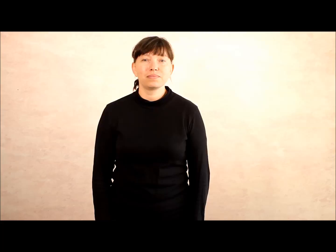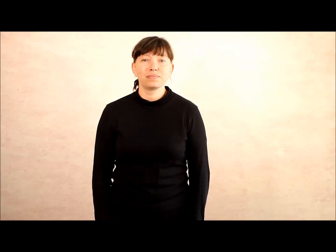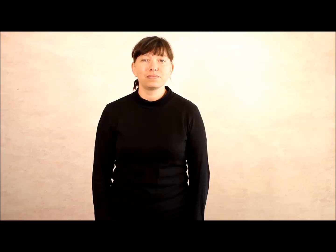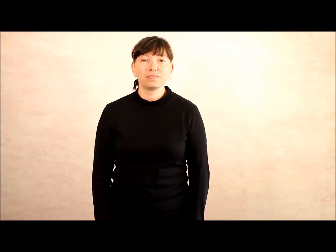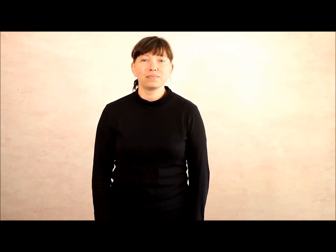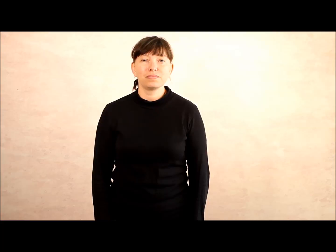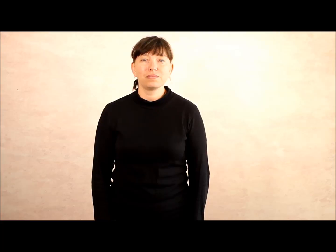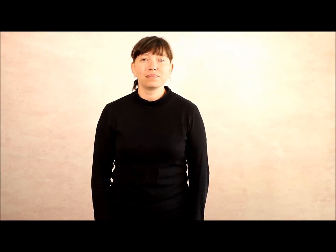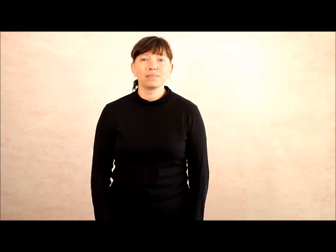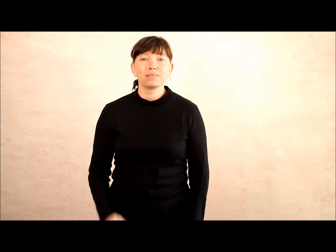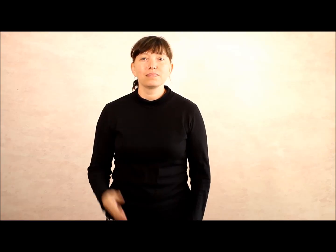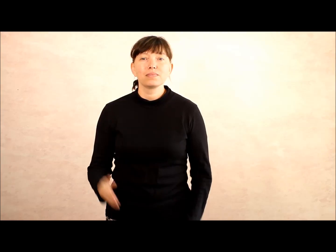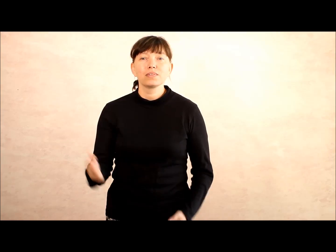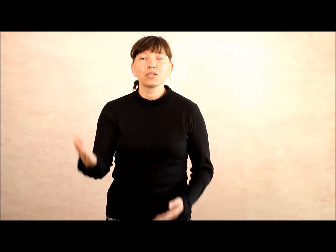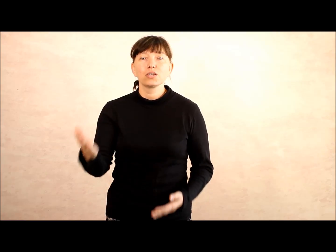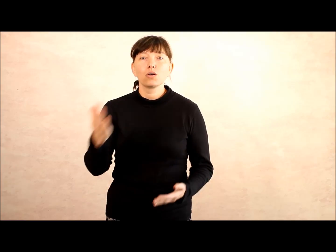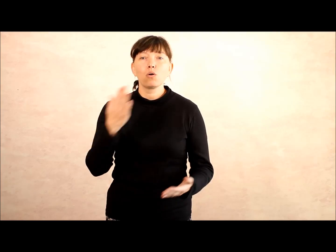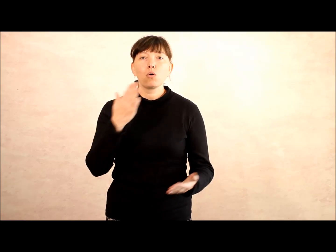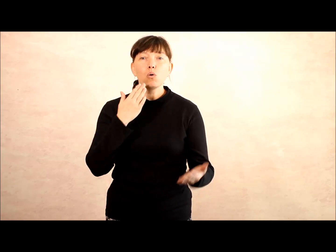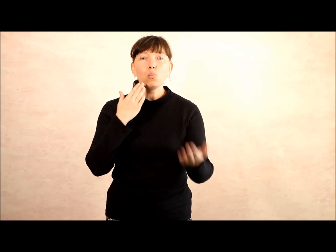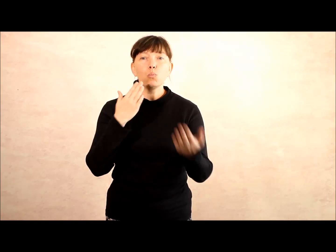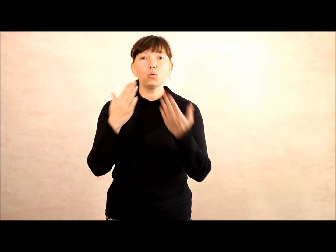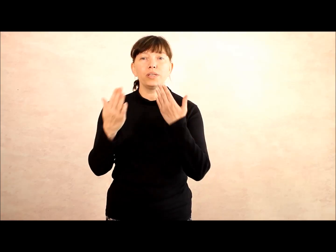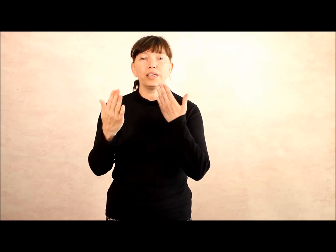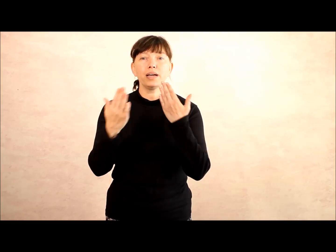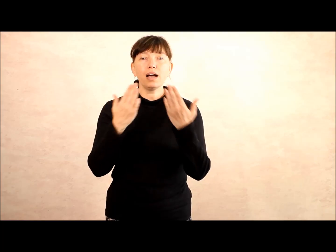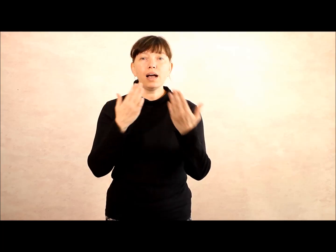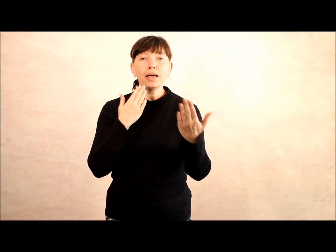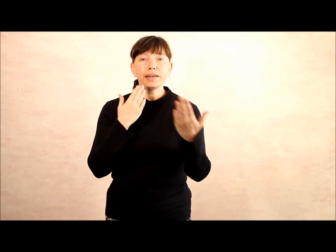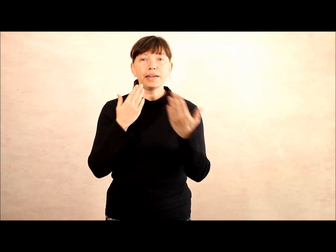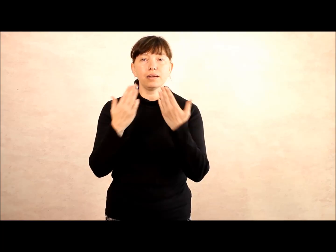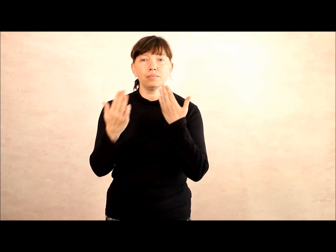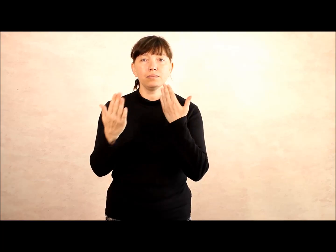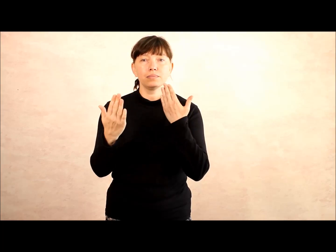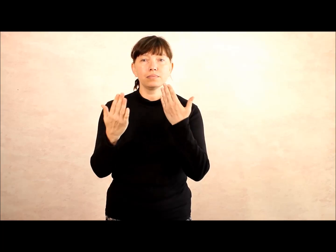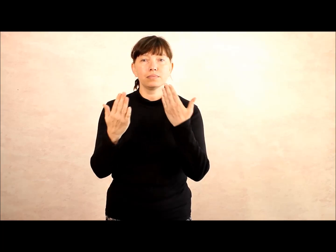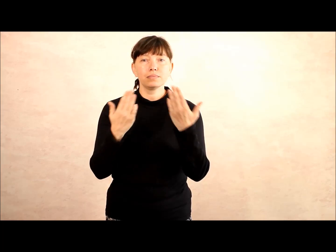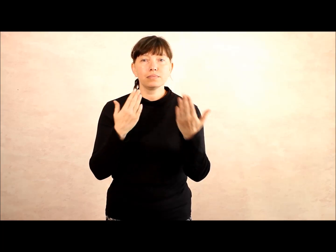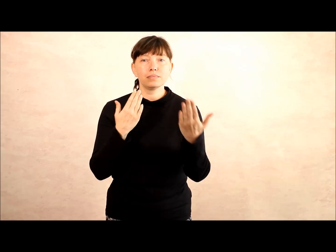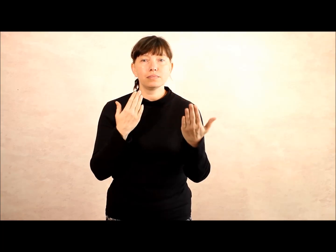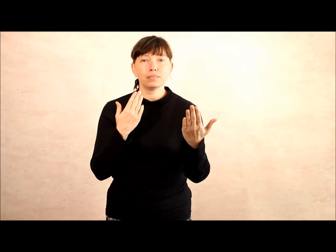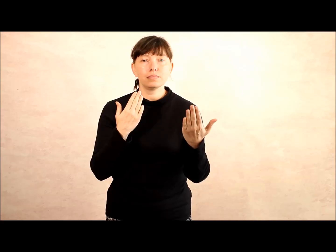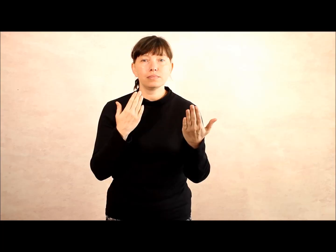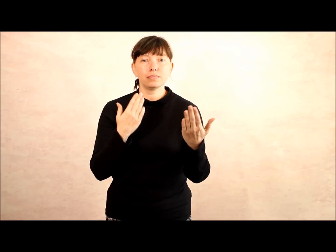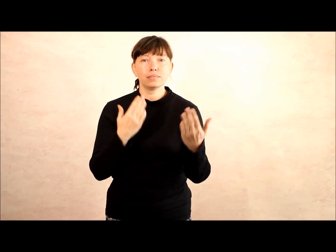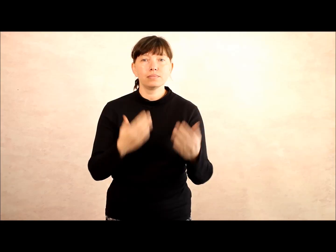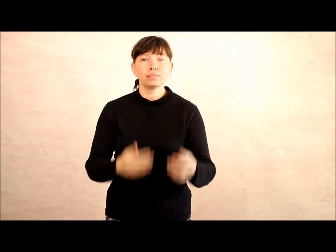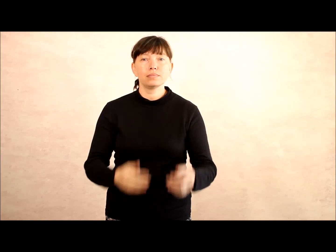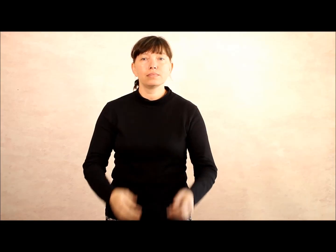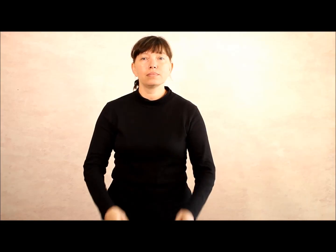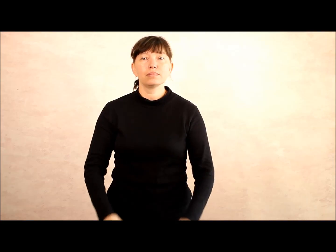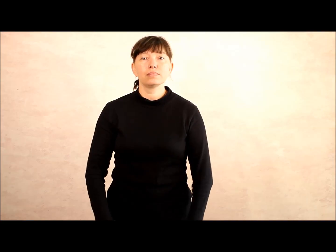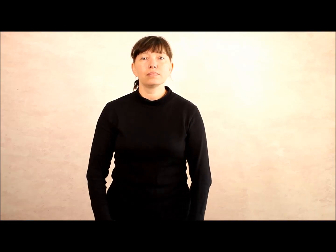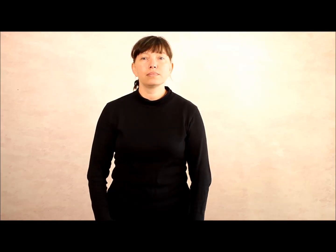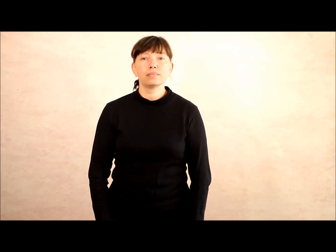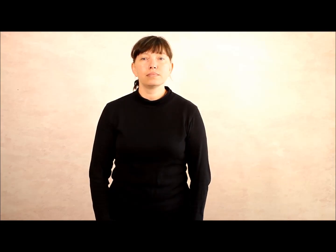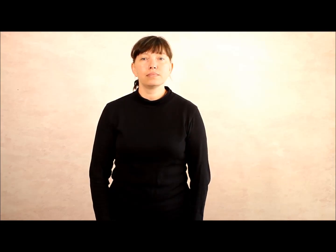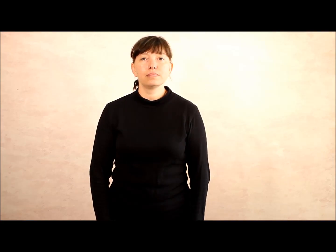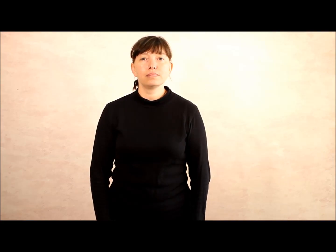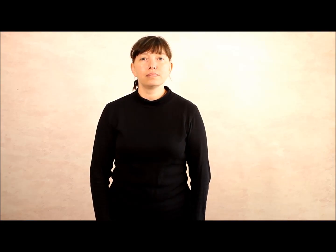Comunicare